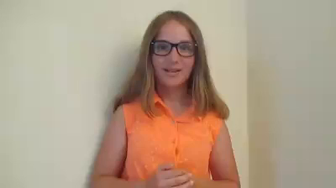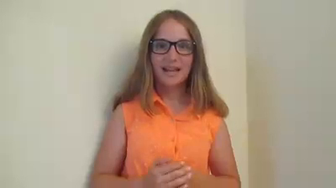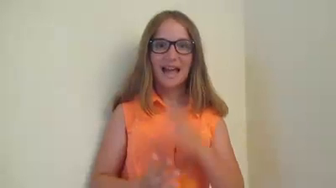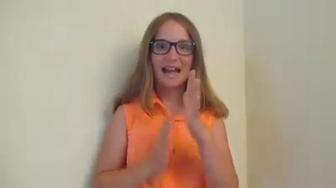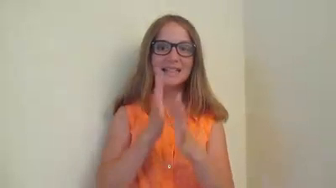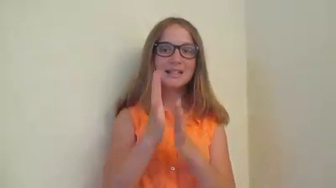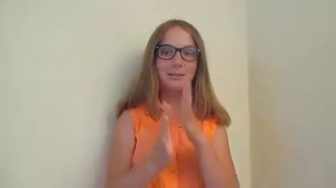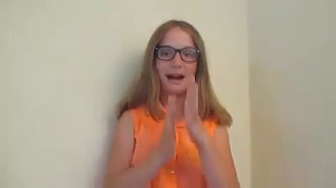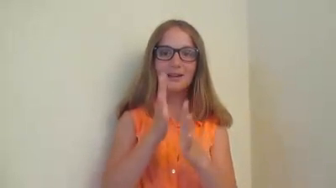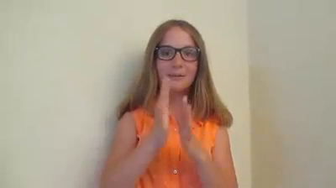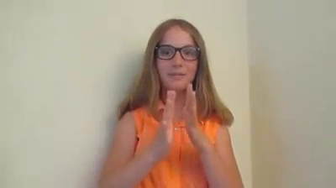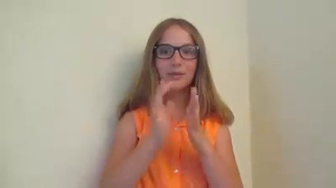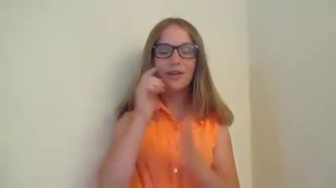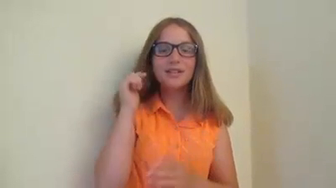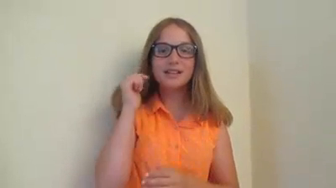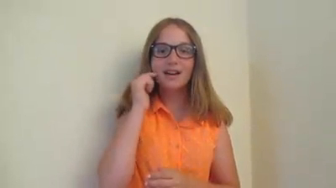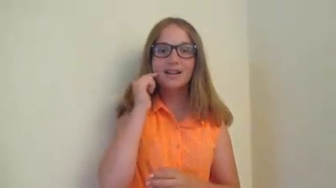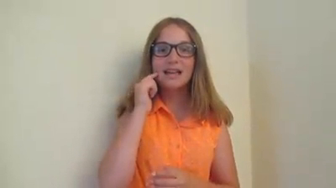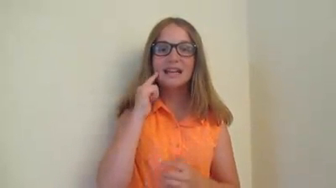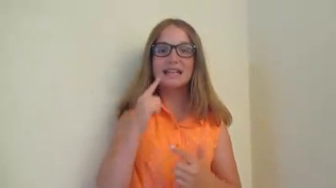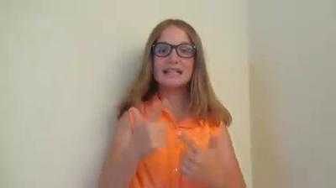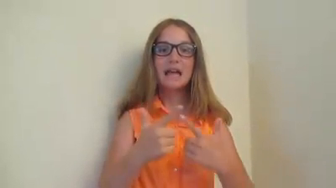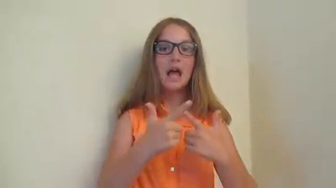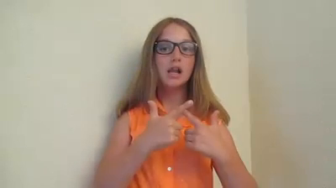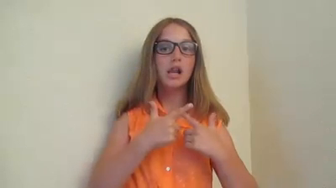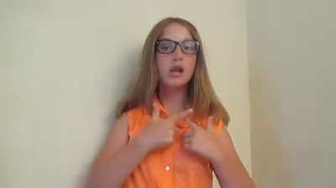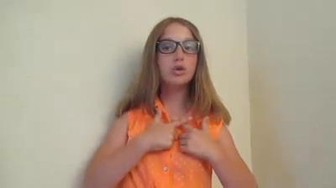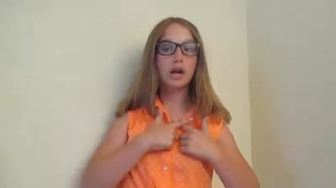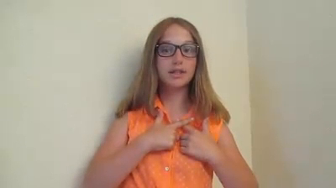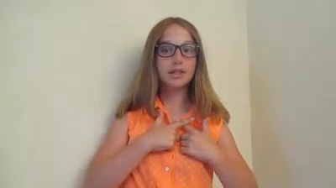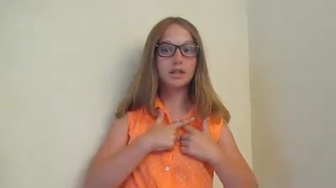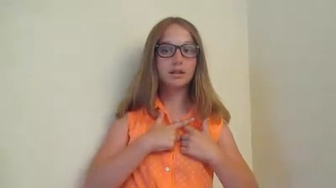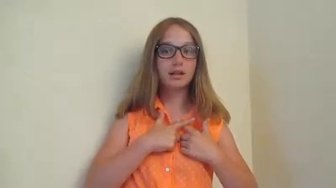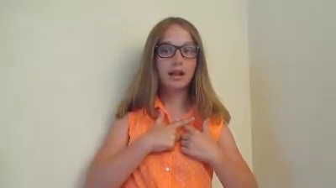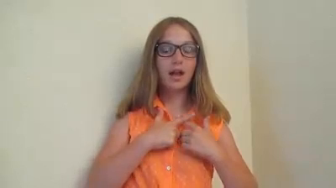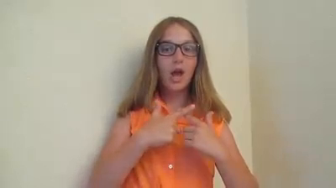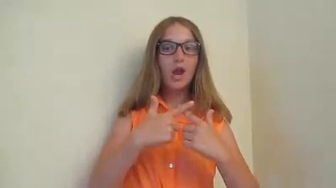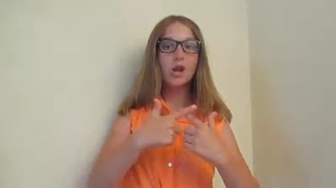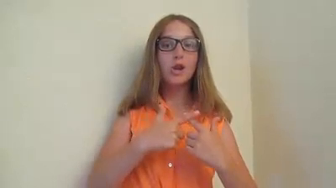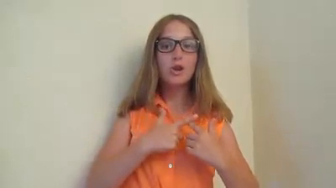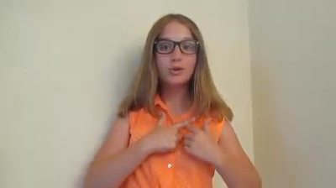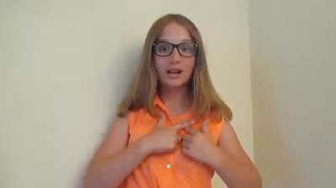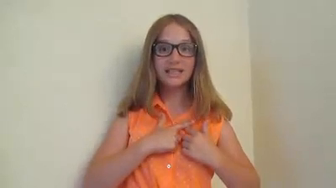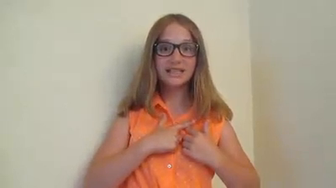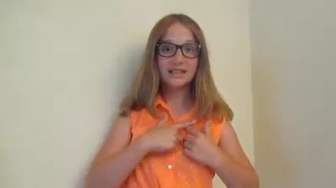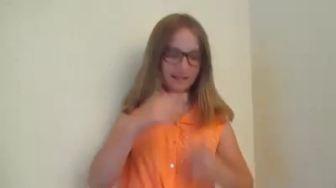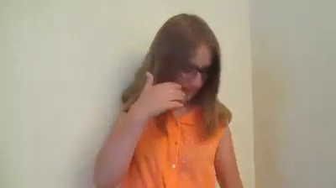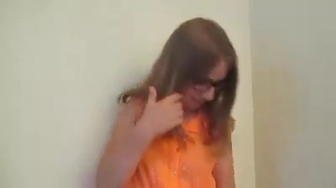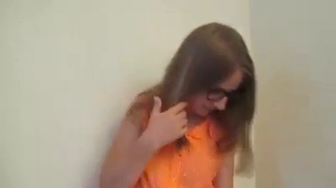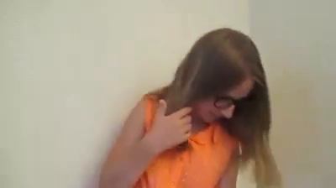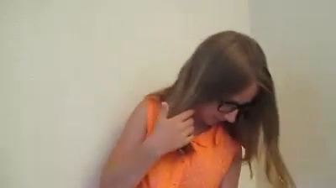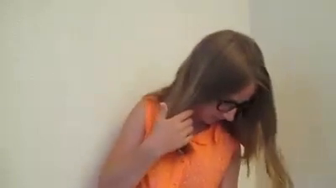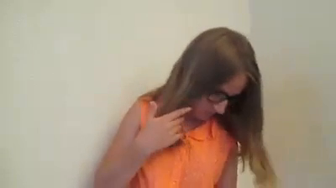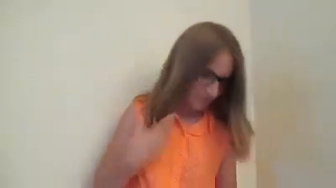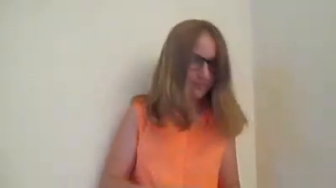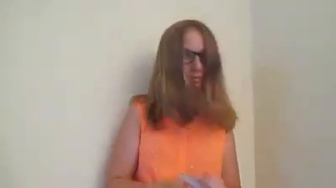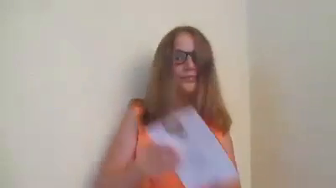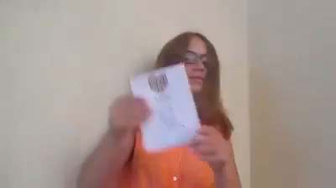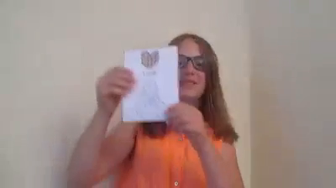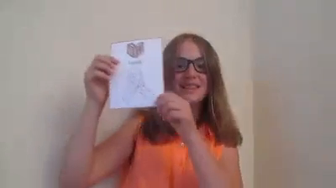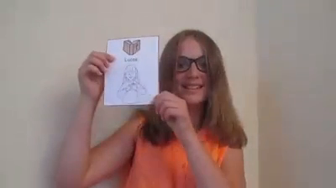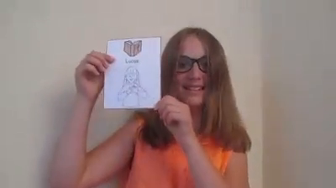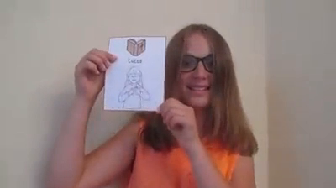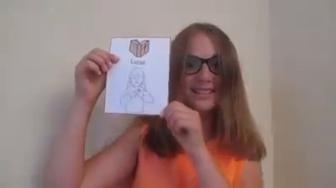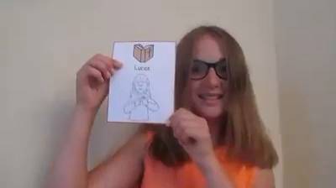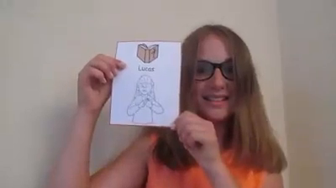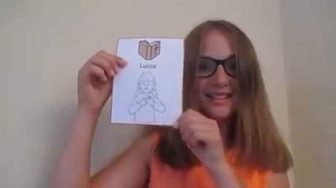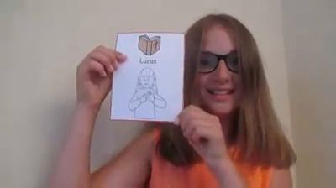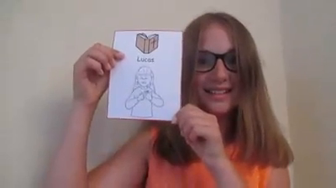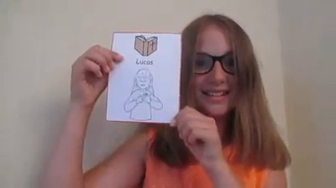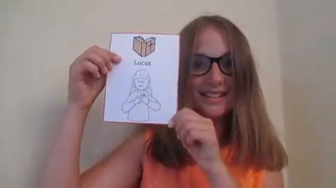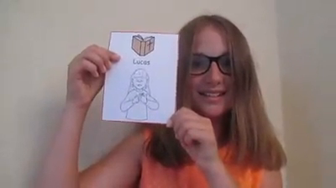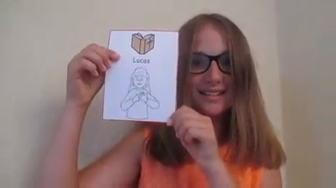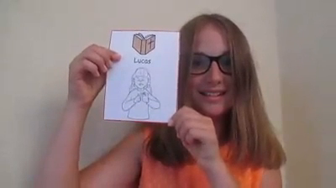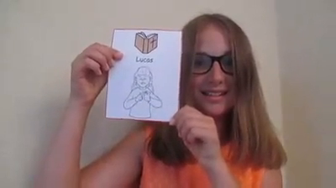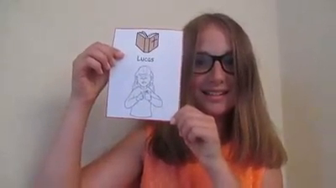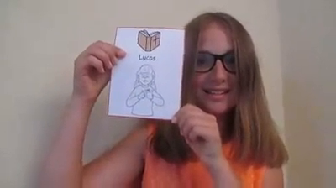Lucas